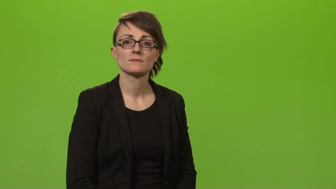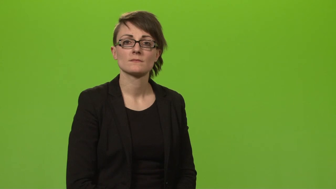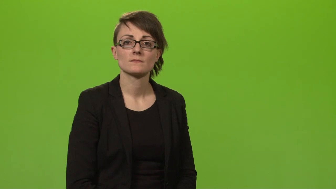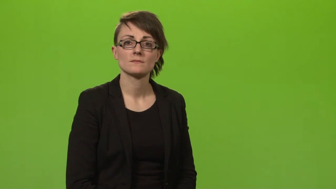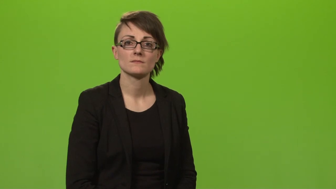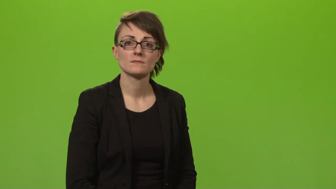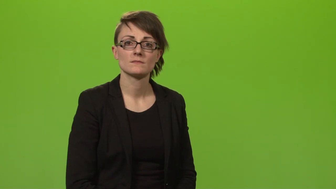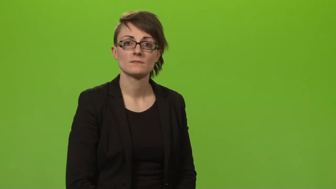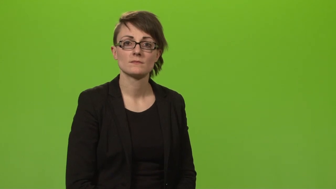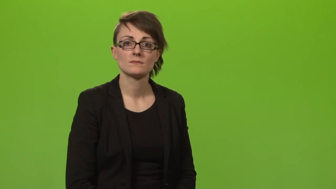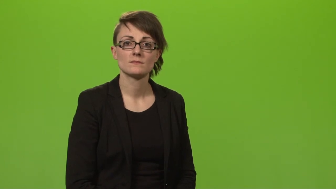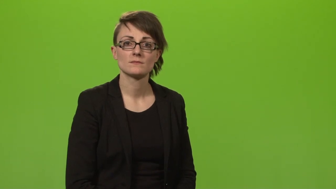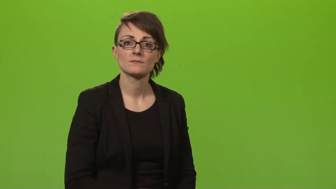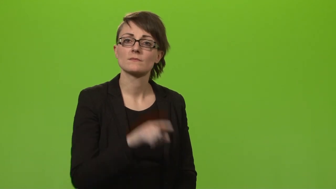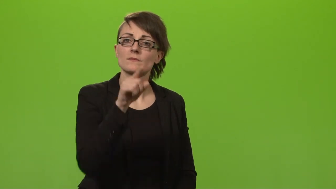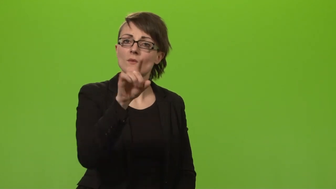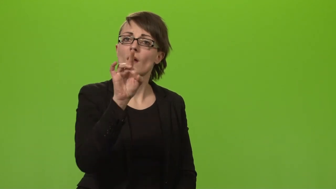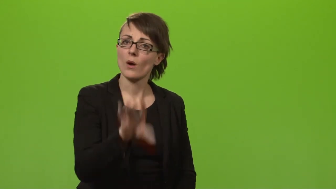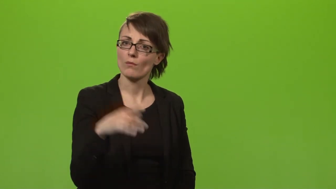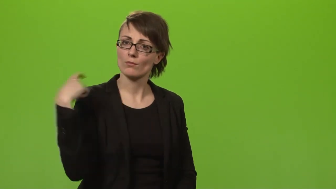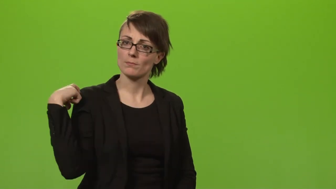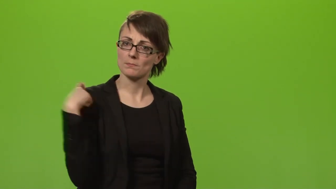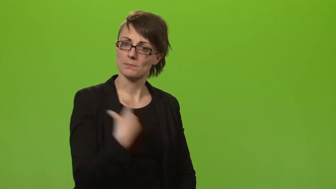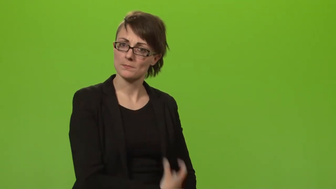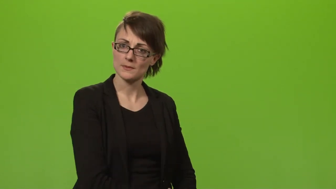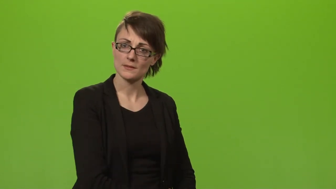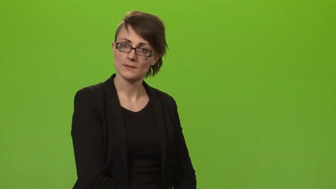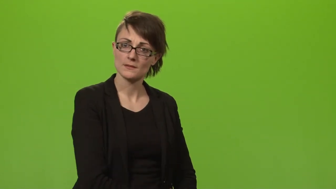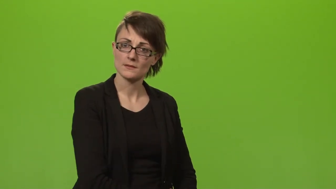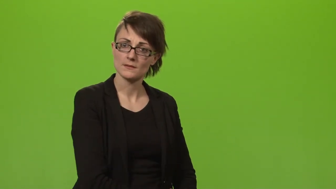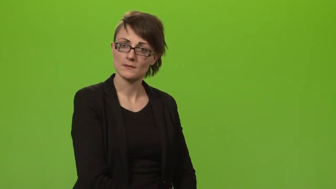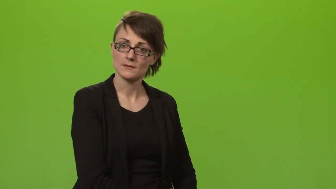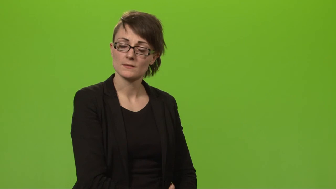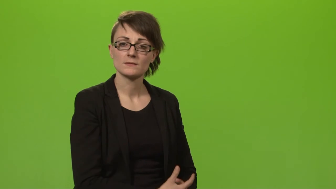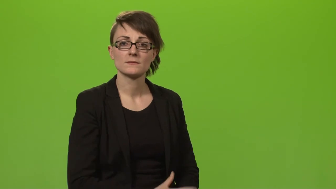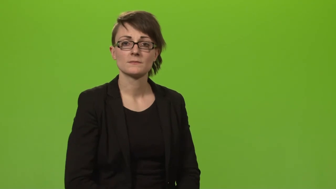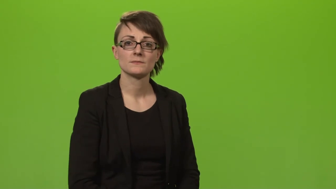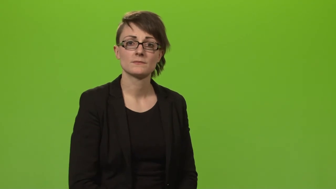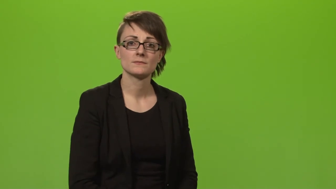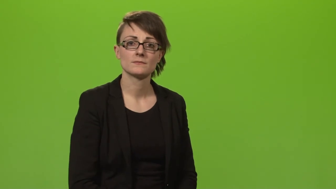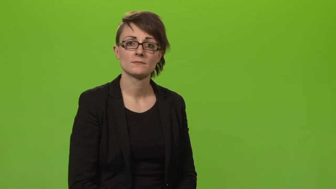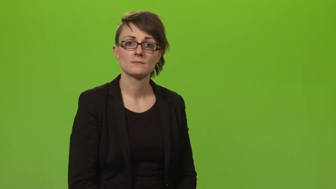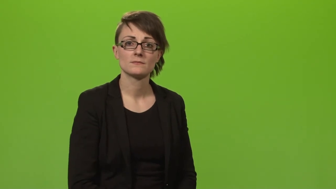Þú átt að vera með öryggisbelti